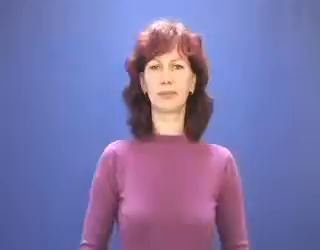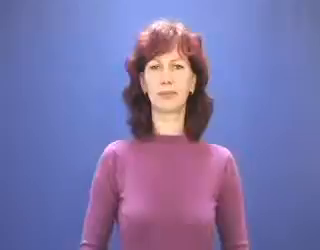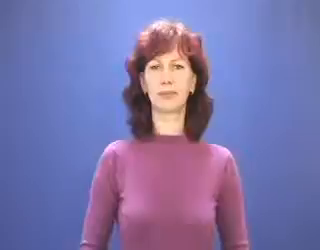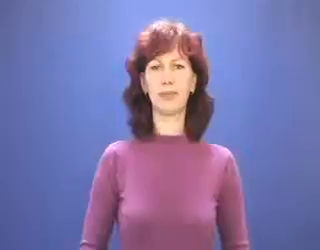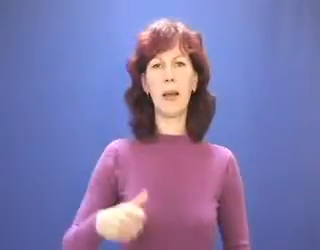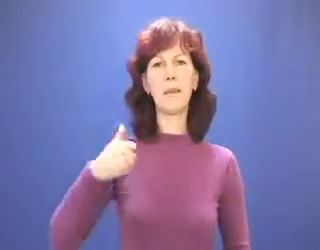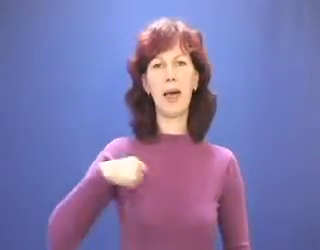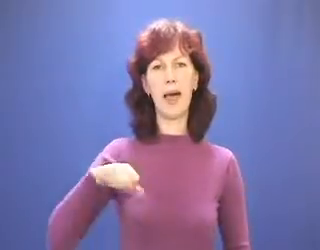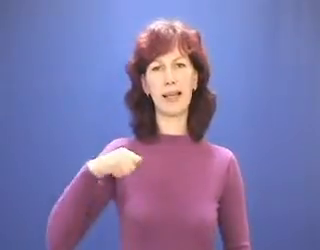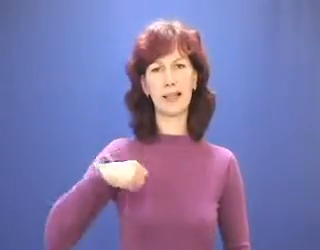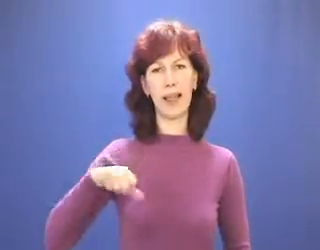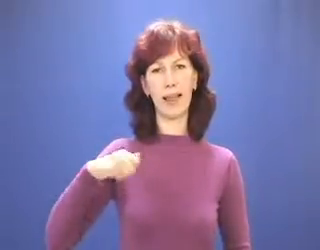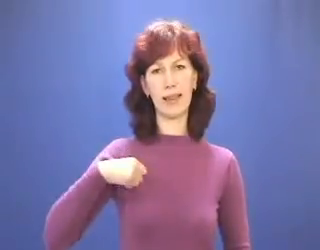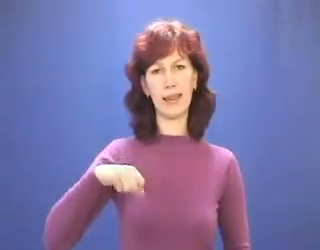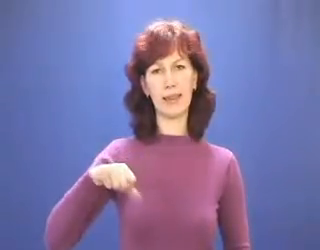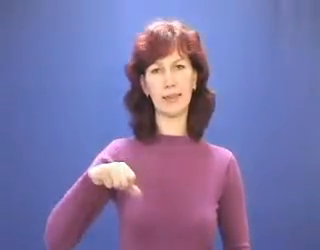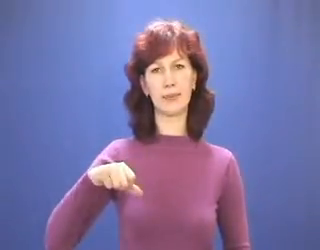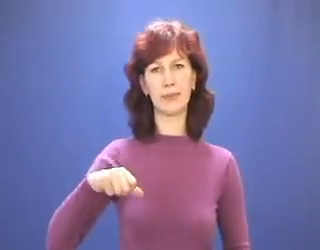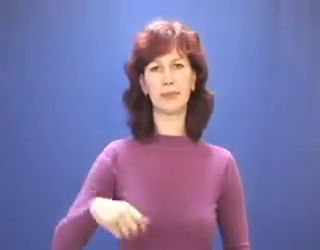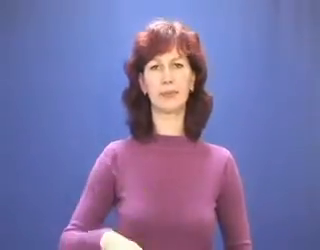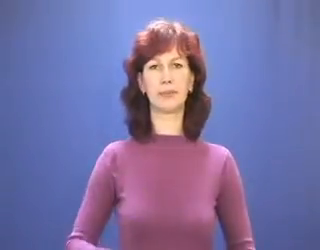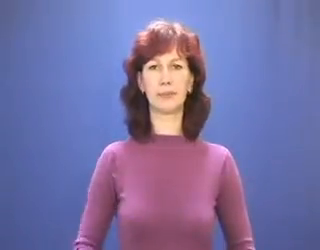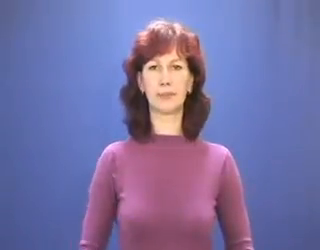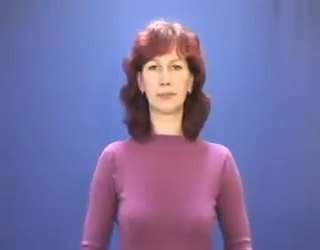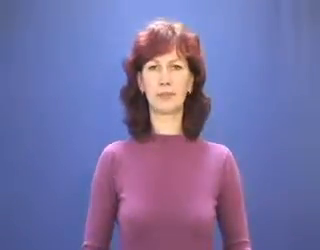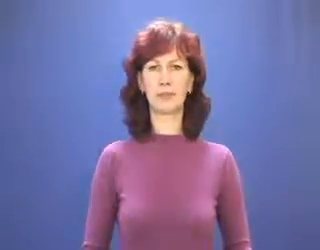meitene